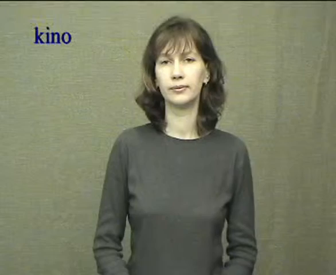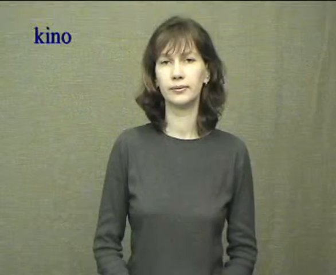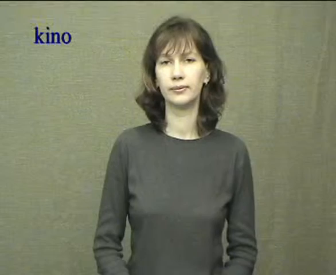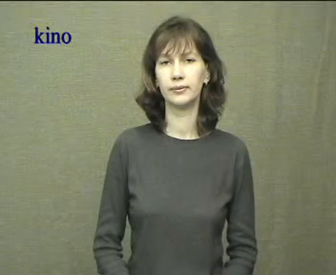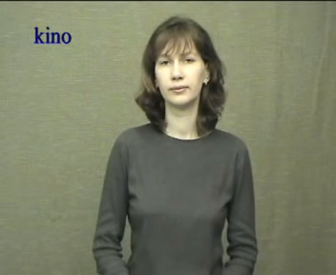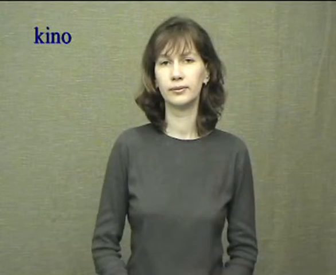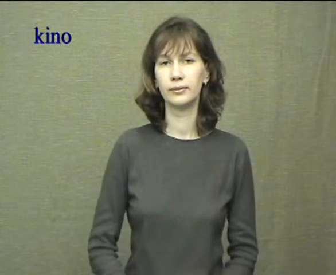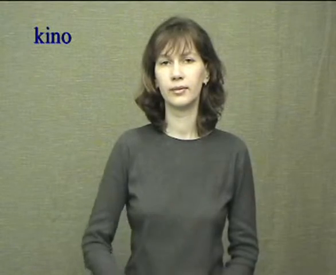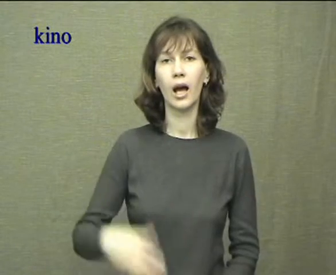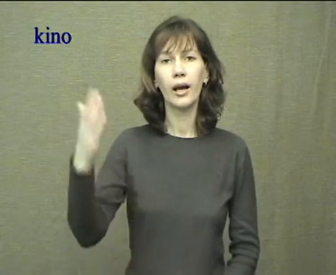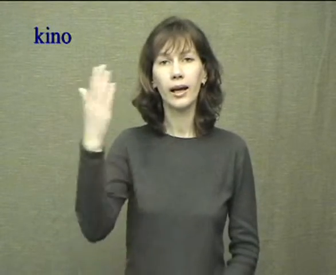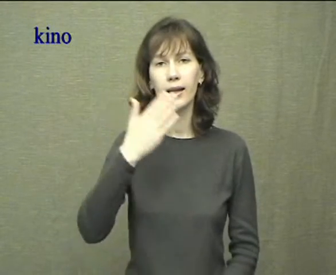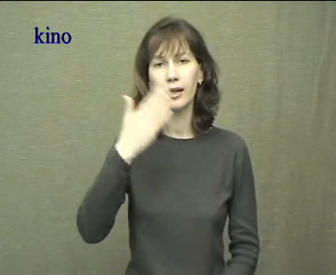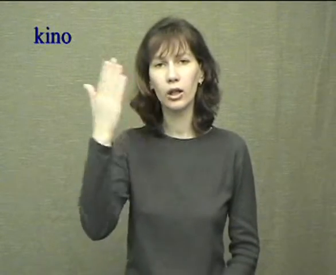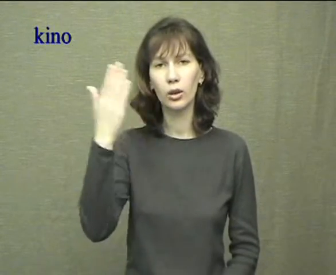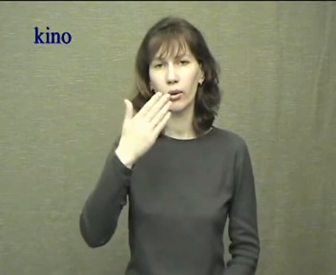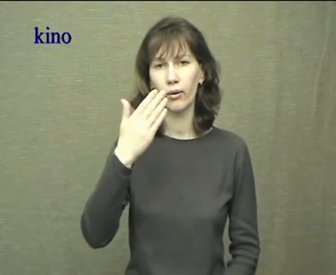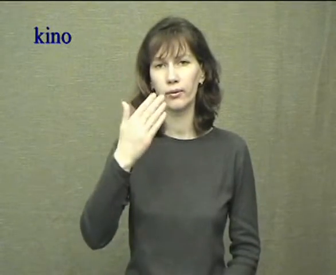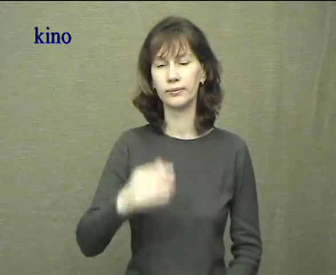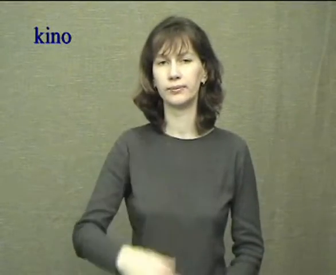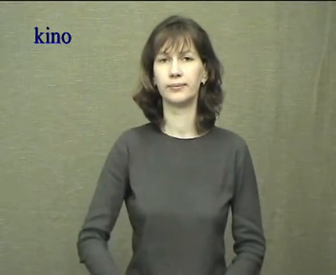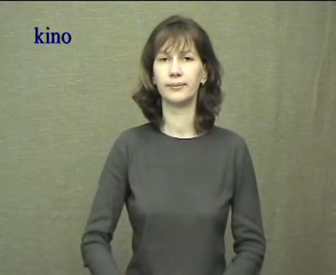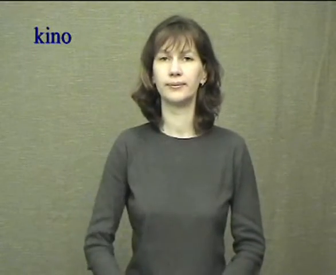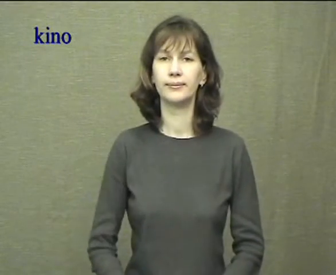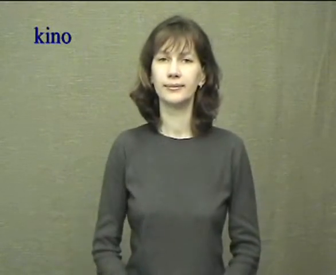kino